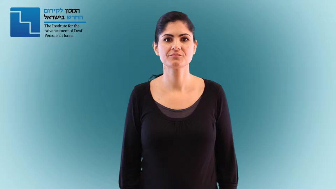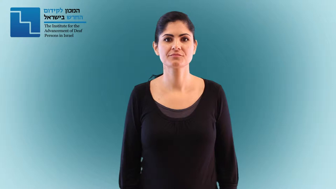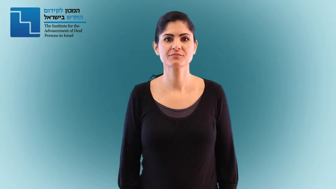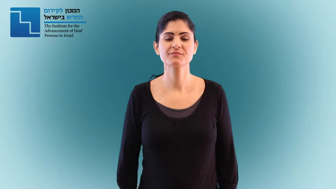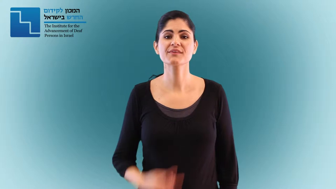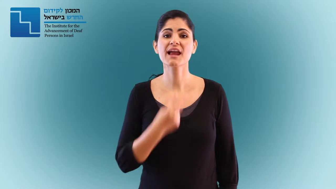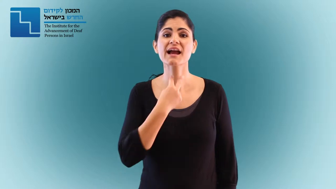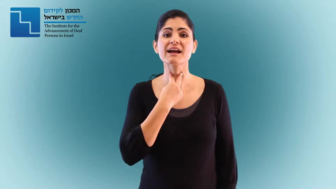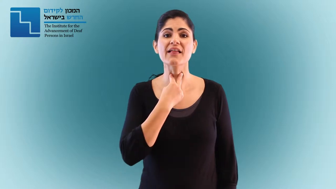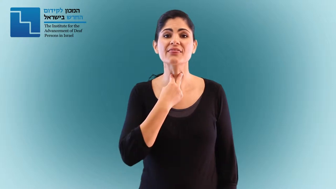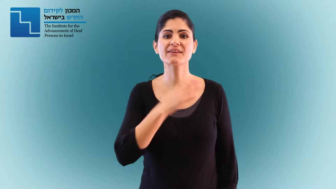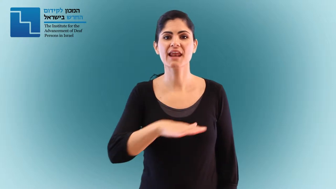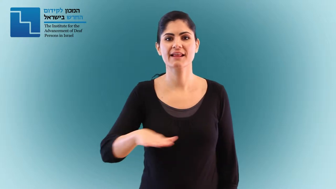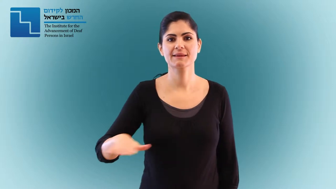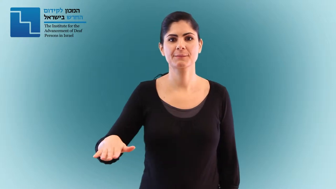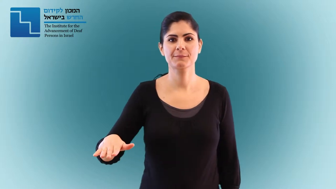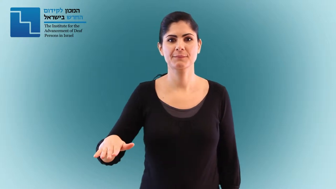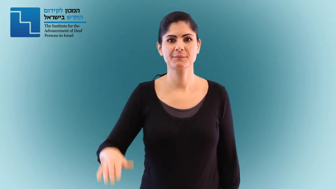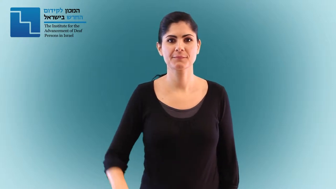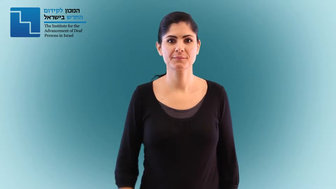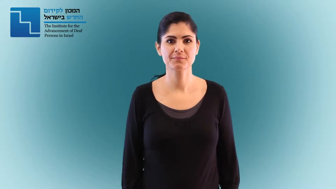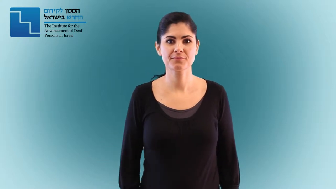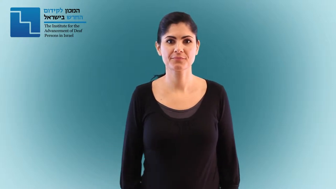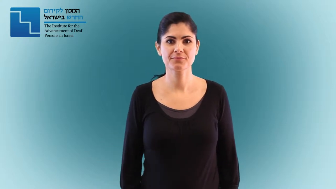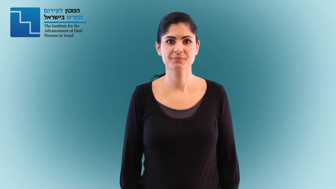גן ילדים